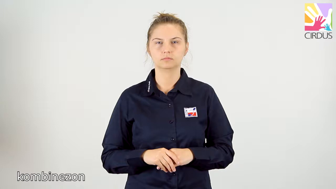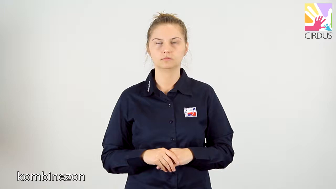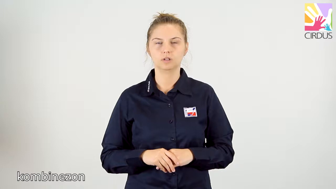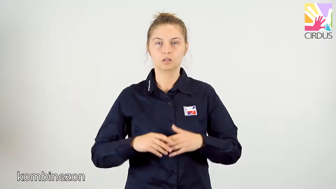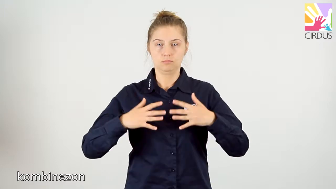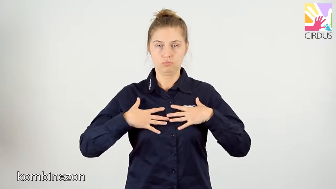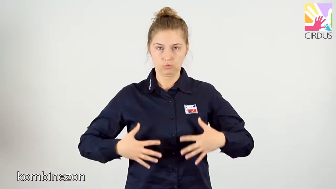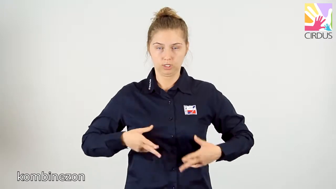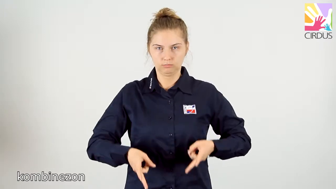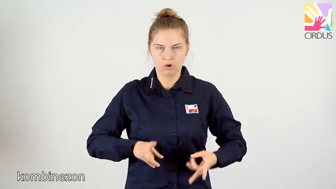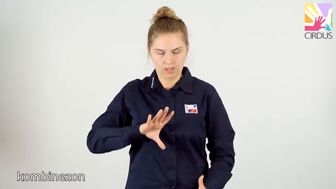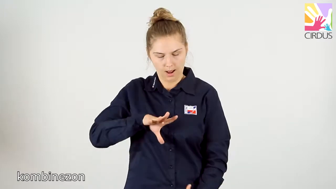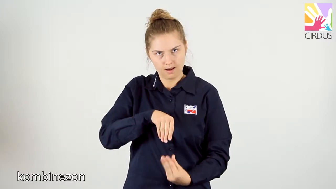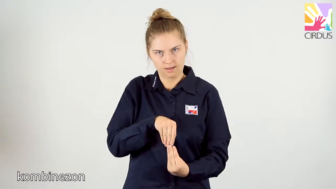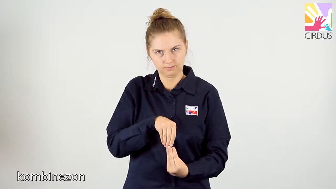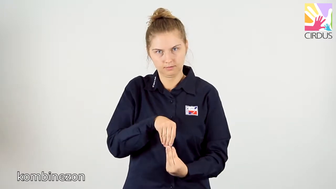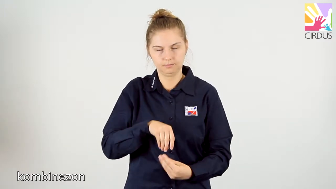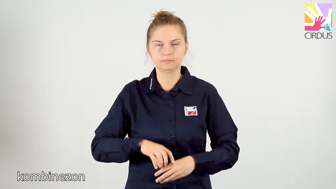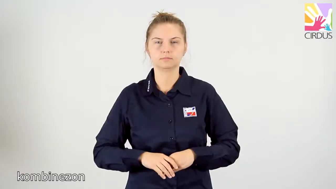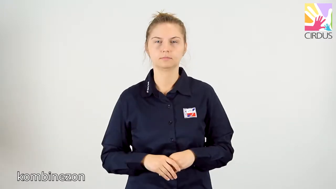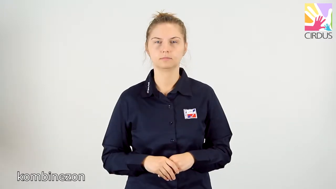kombinezon